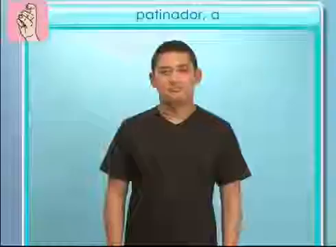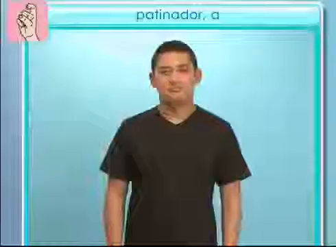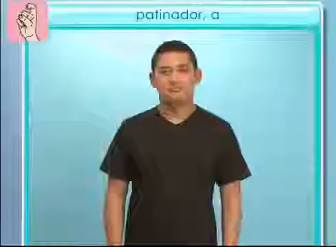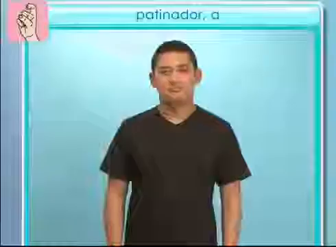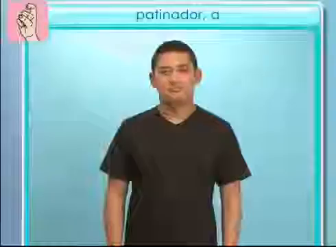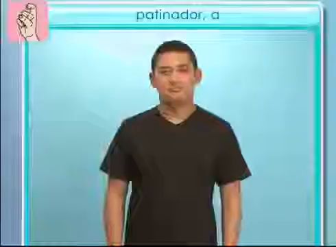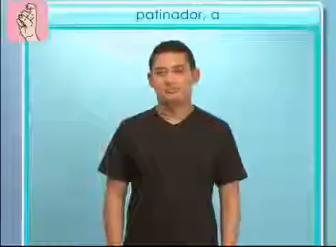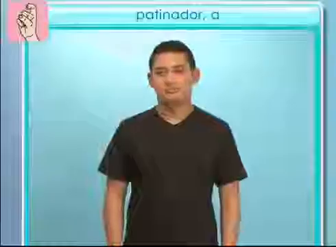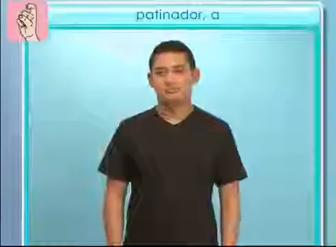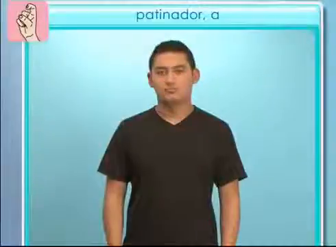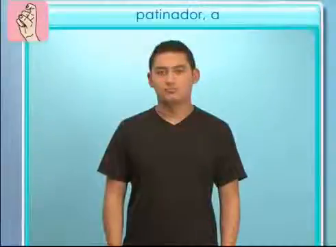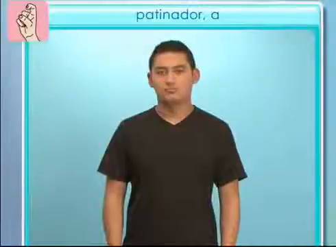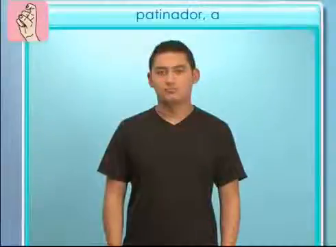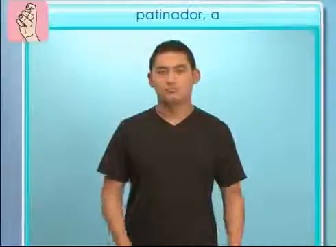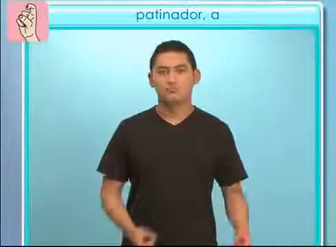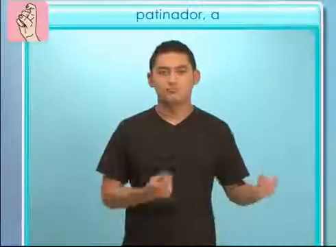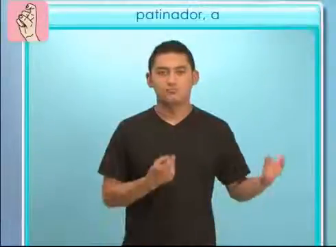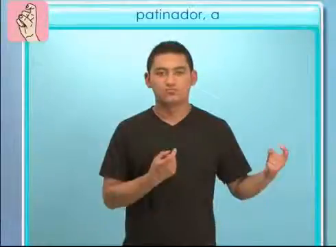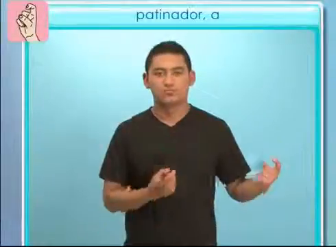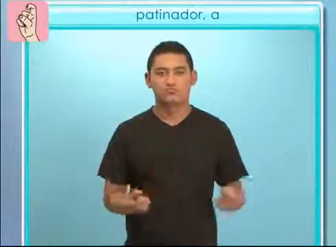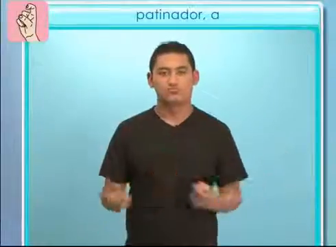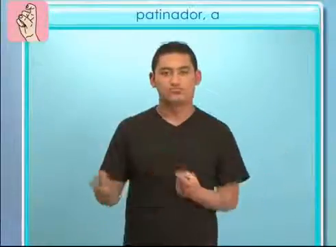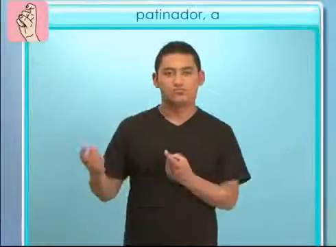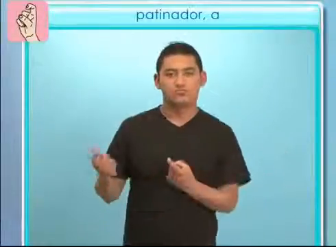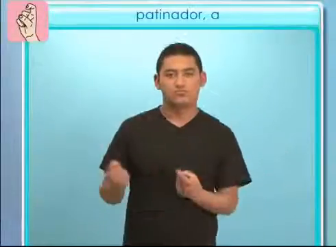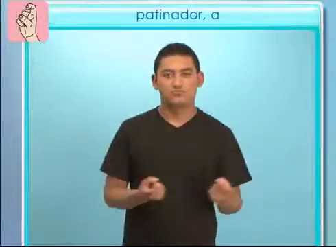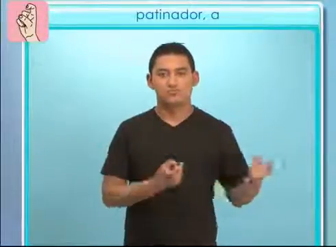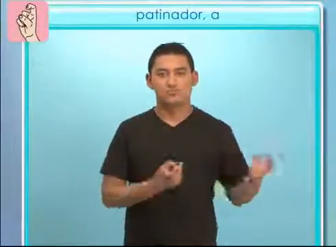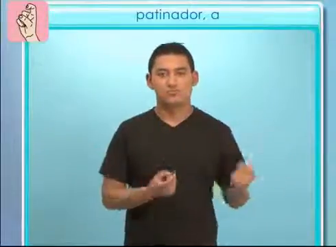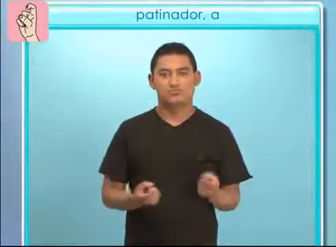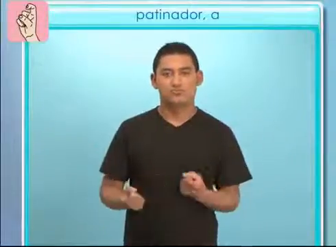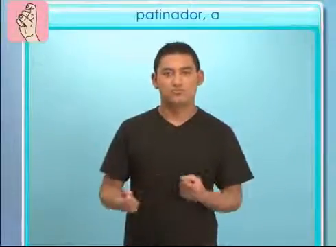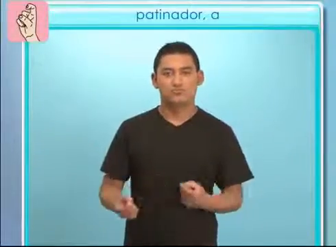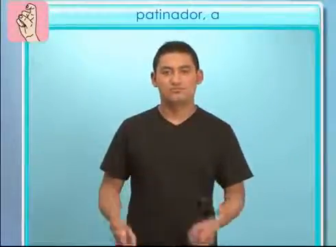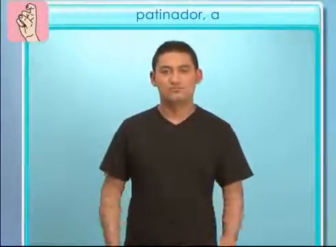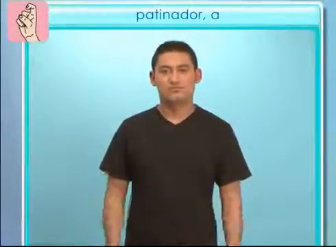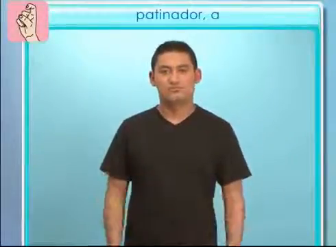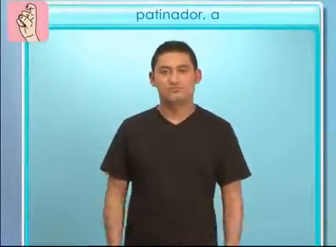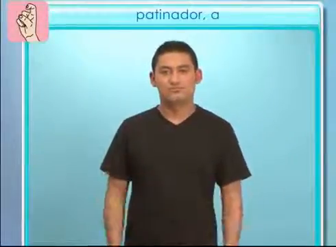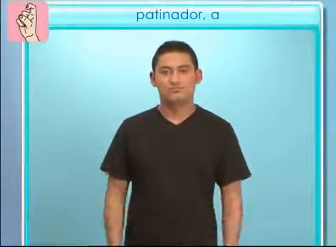Patinador a